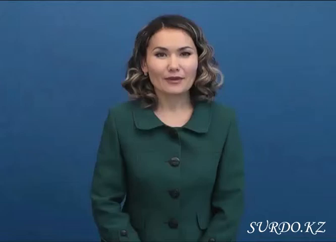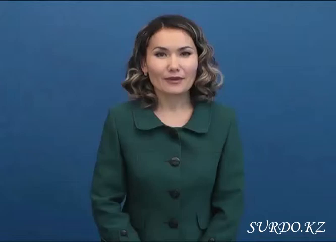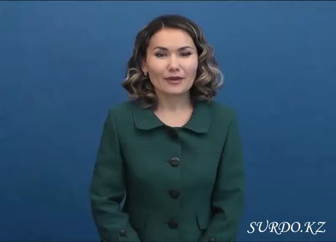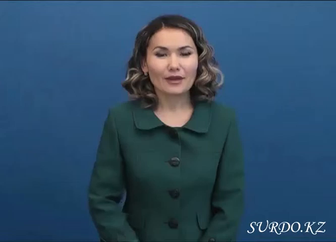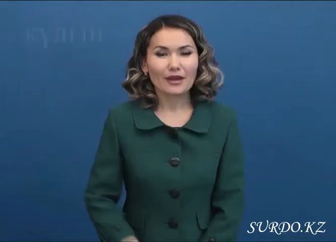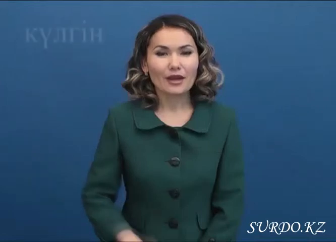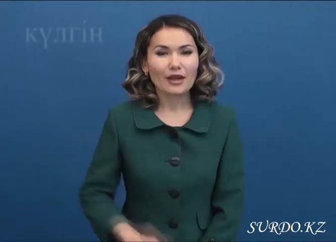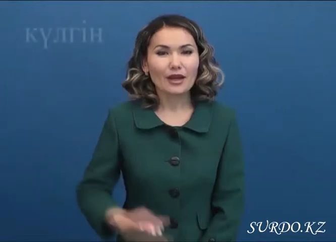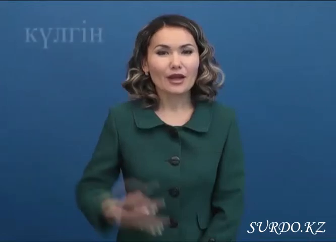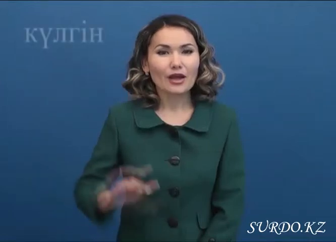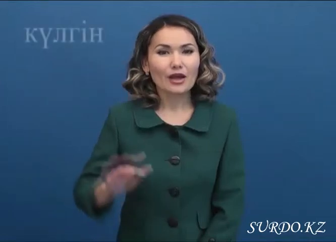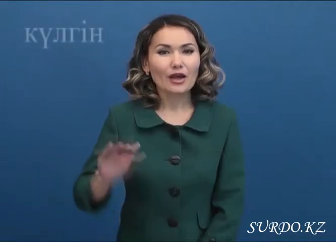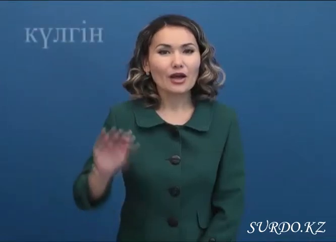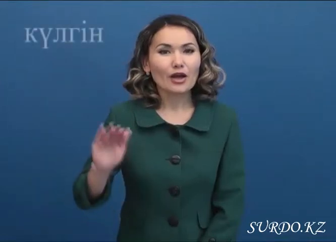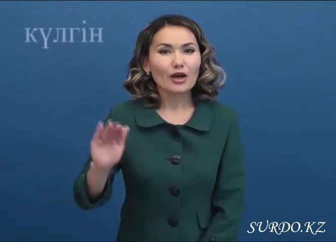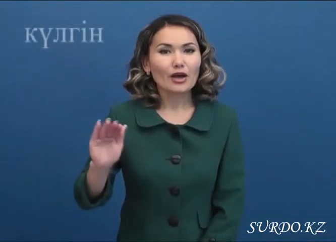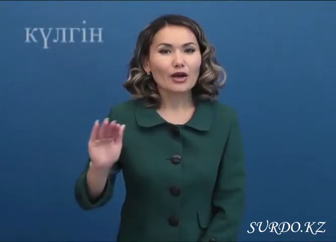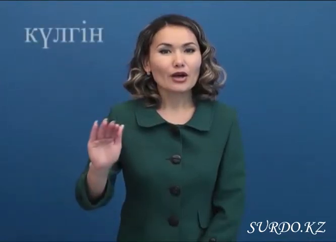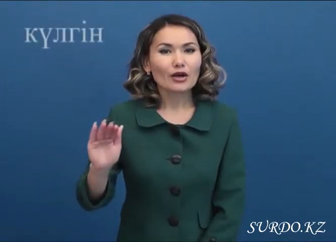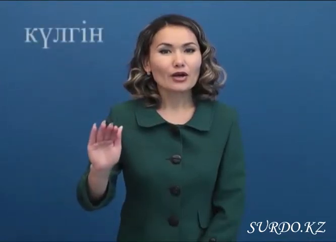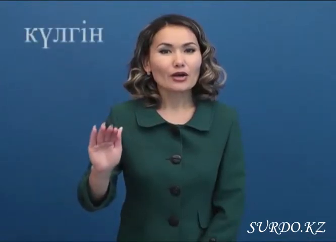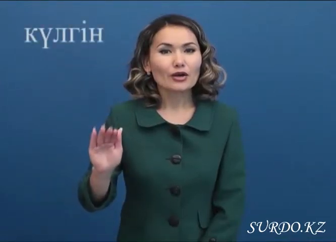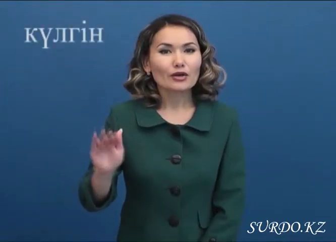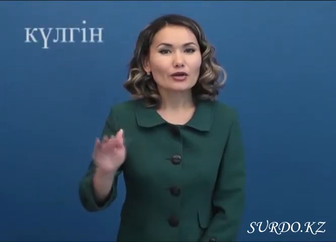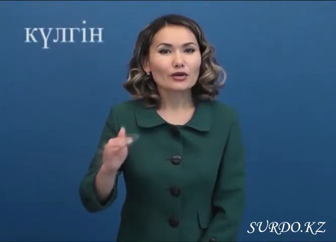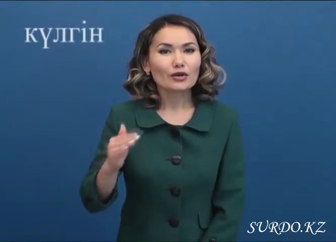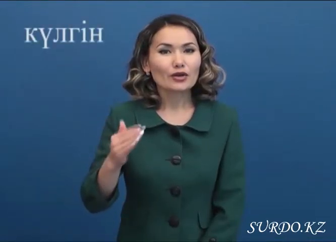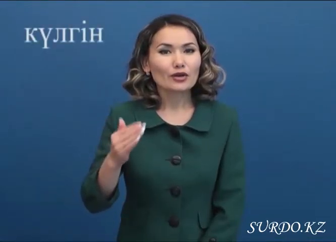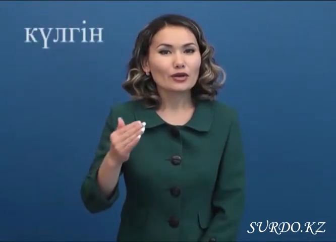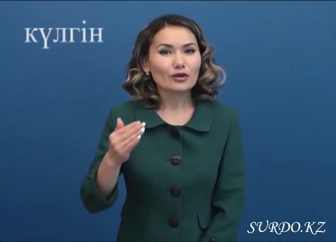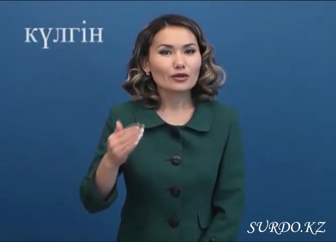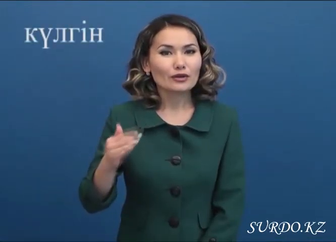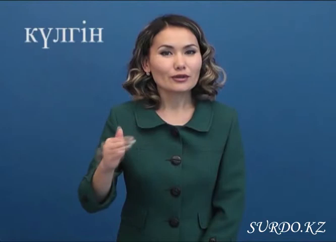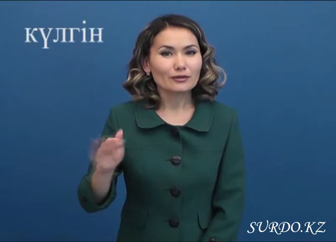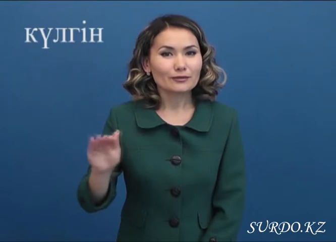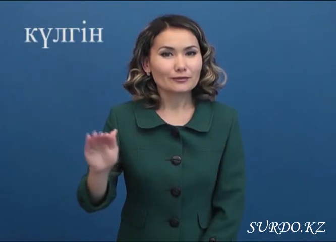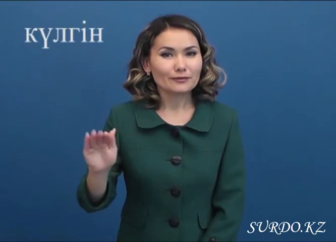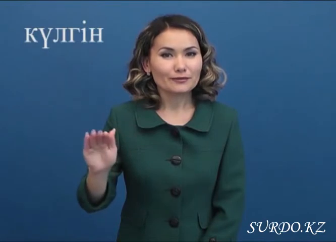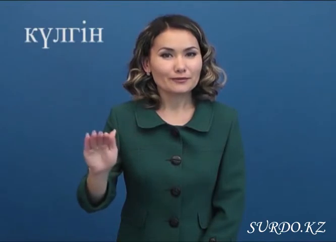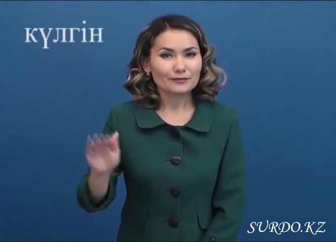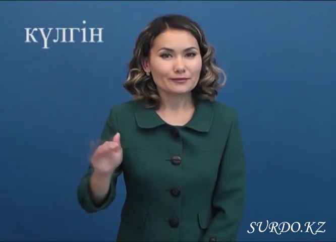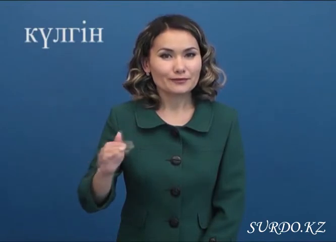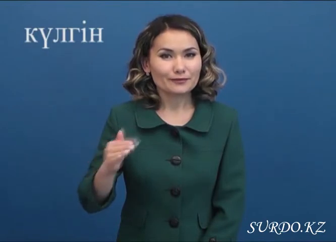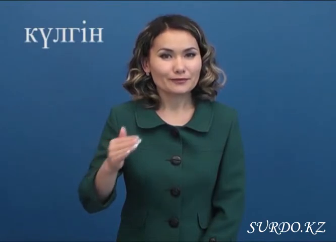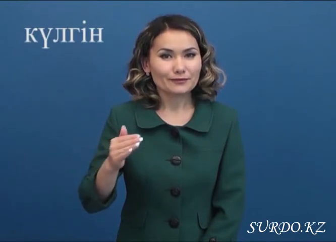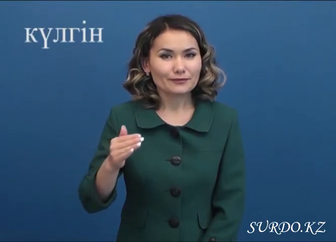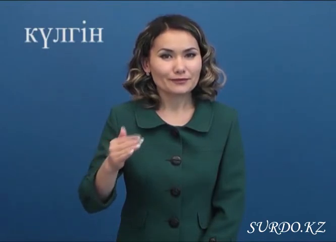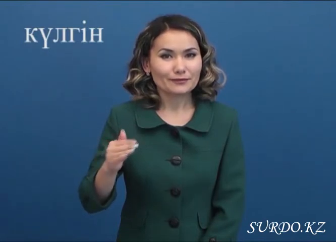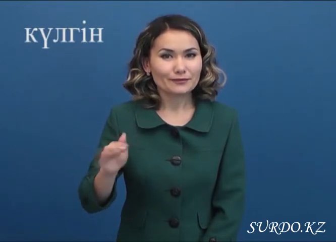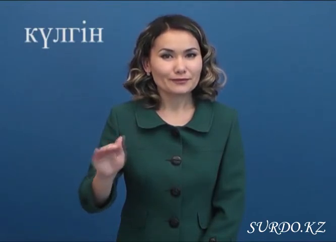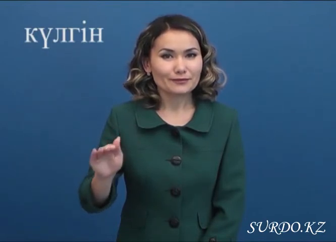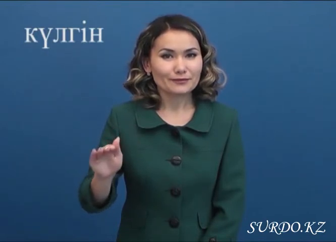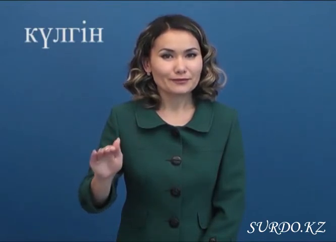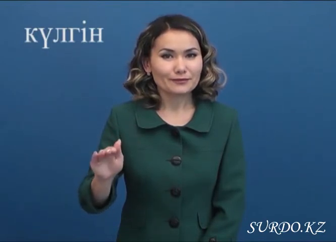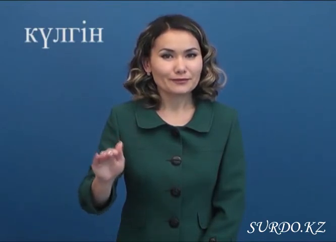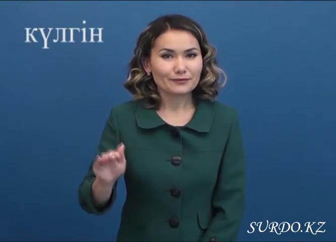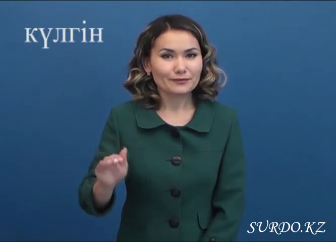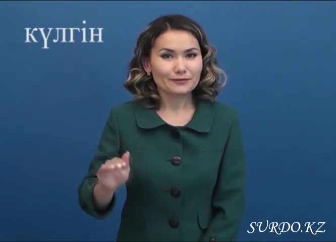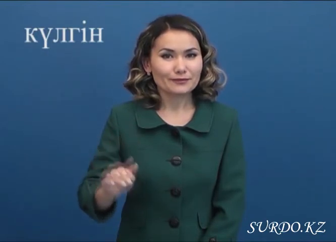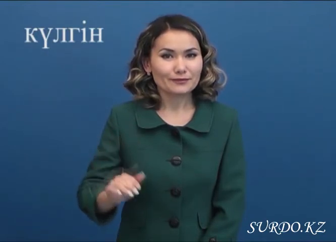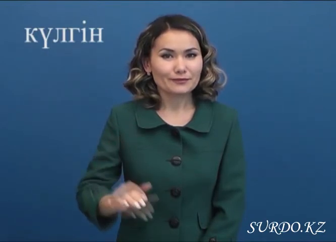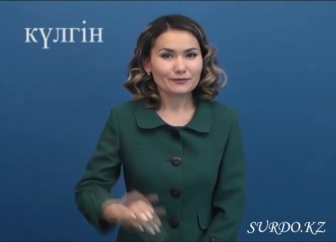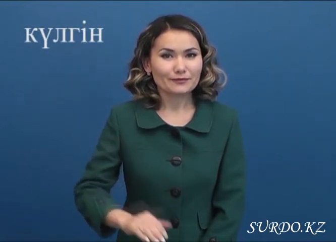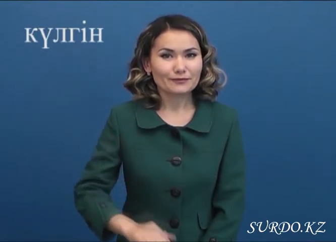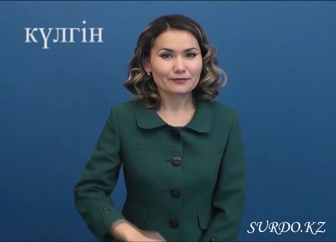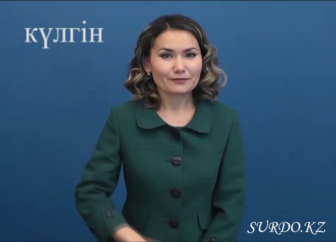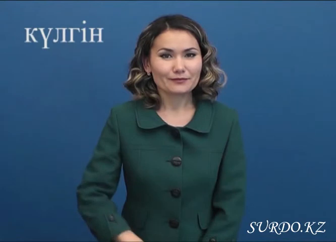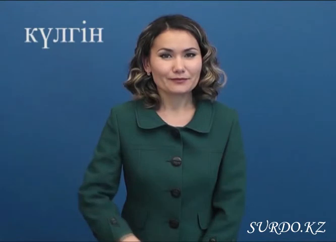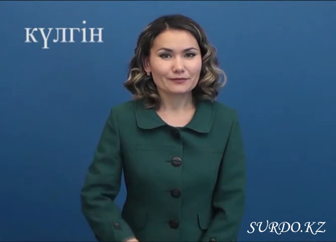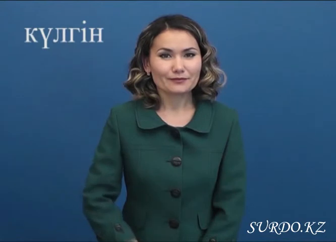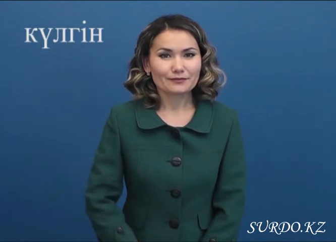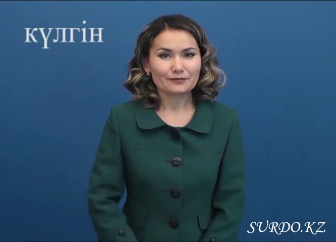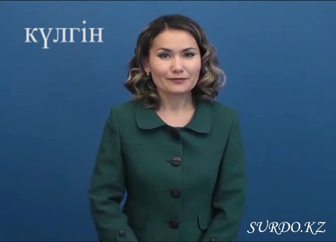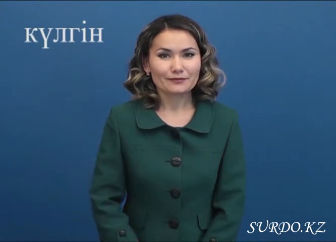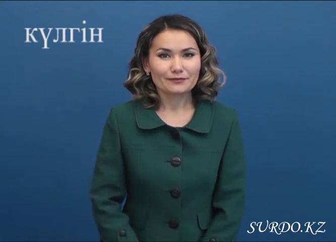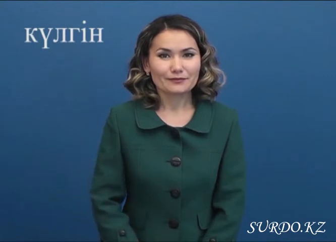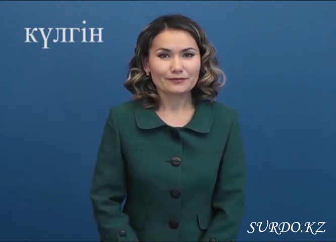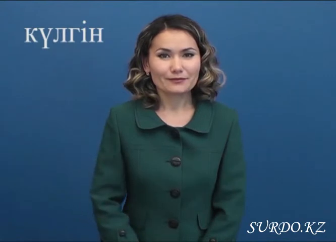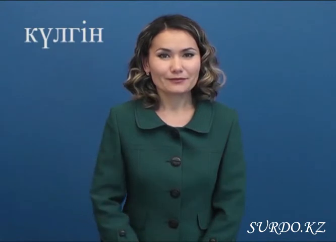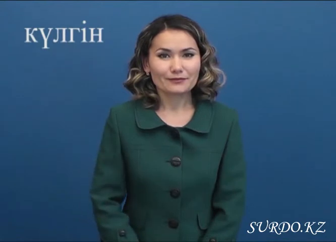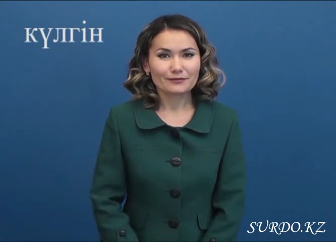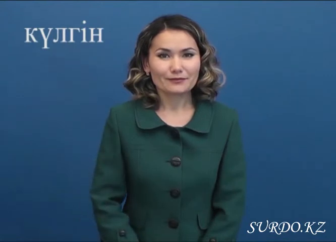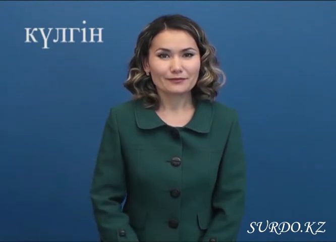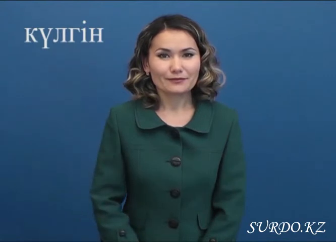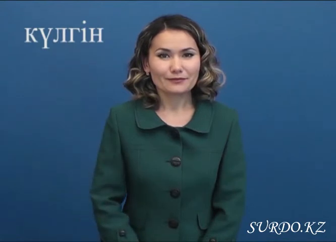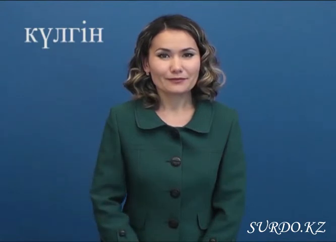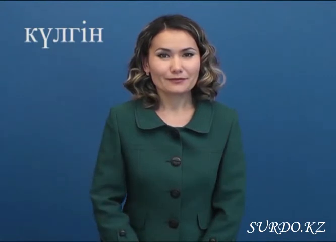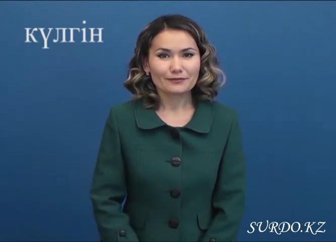Күлгін